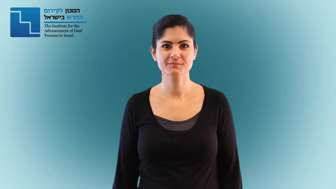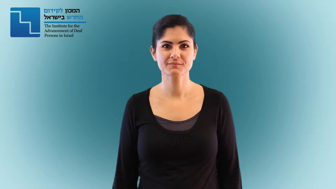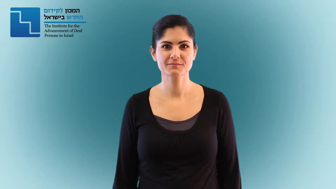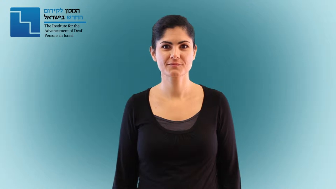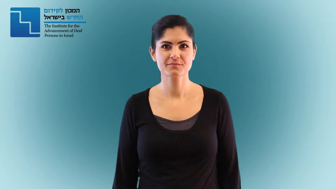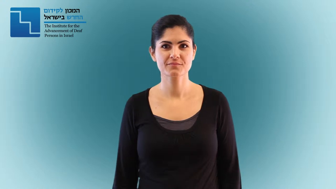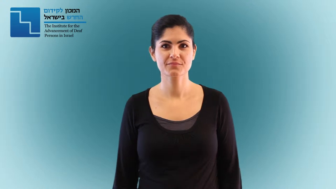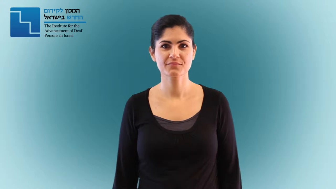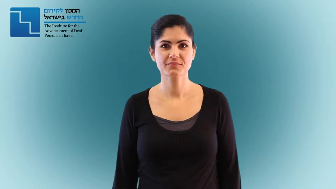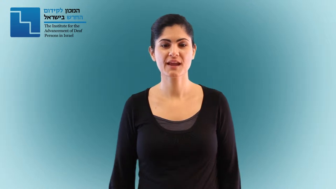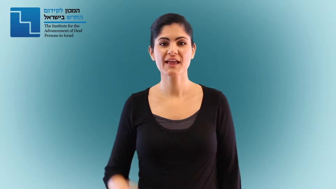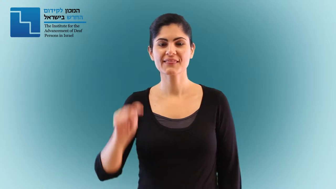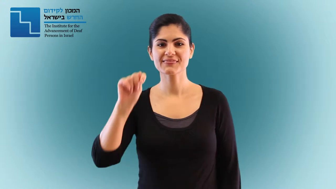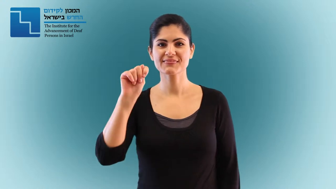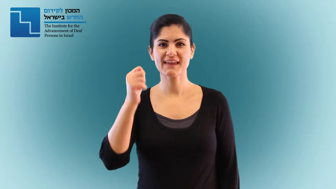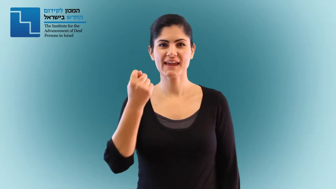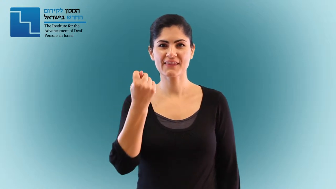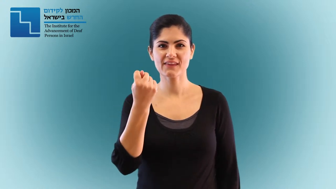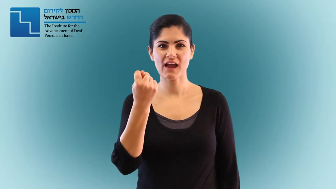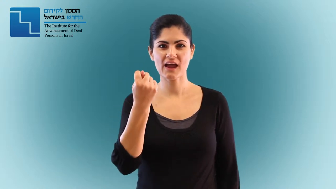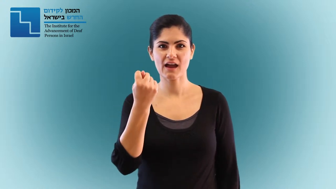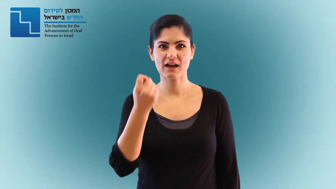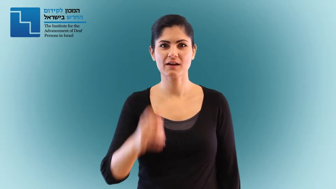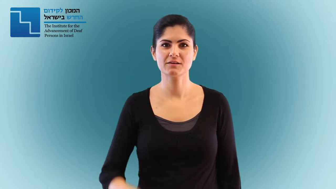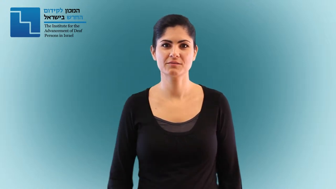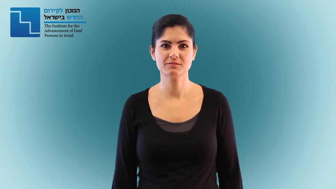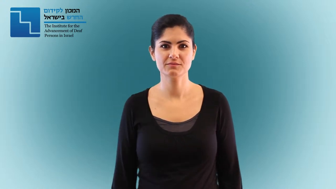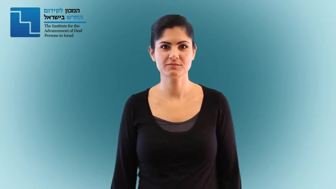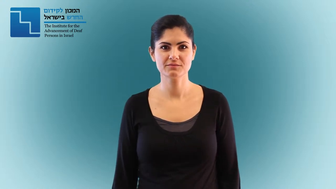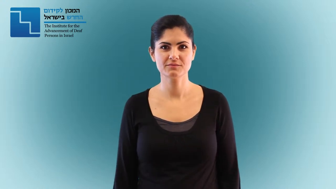תאנה